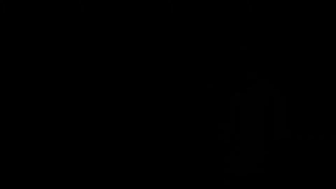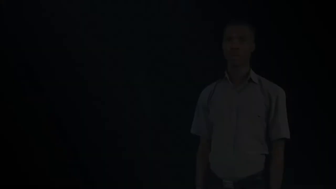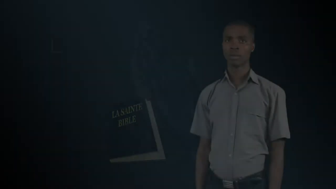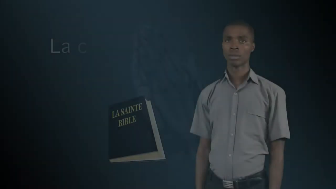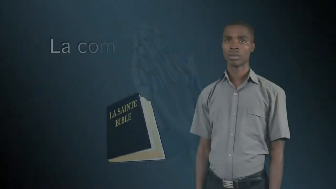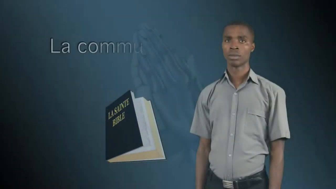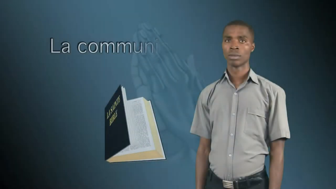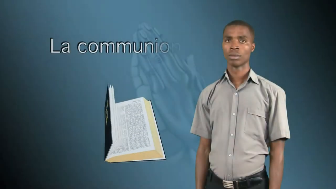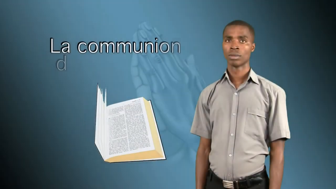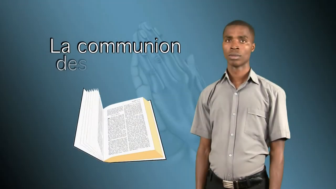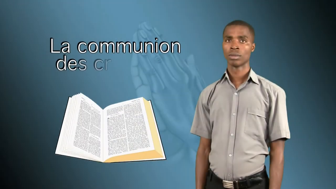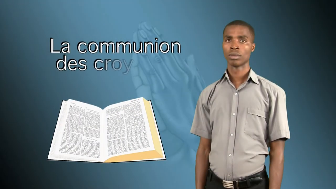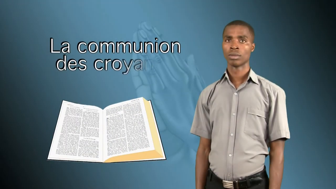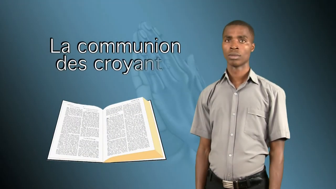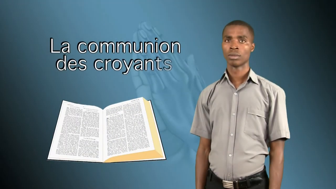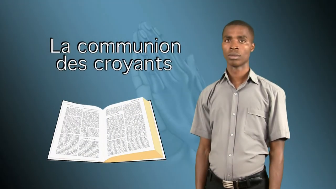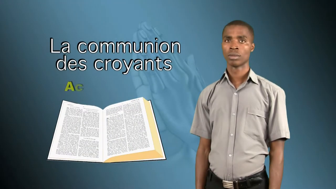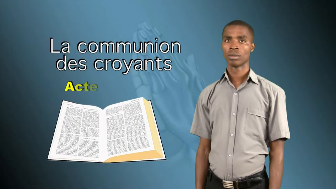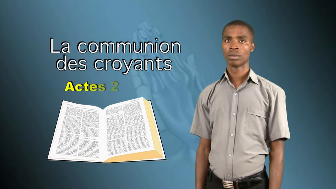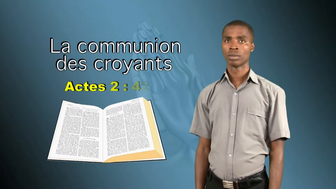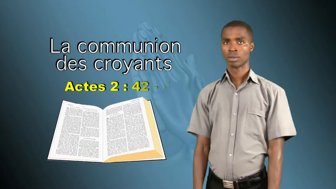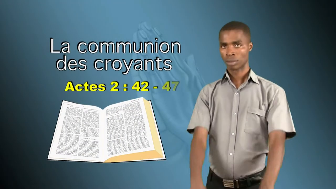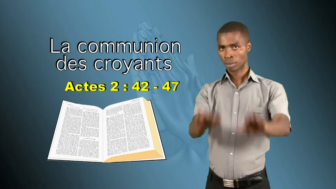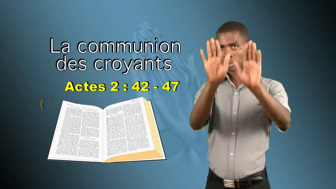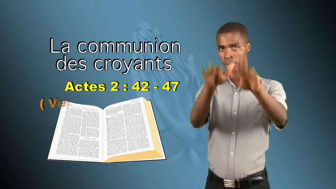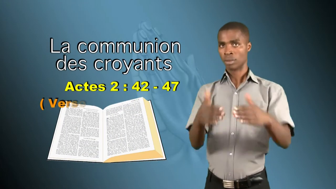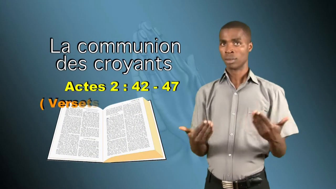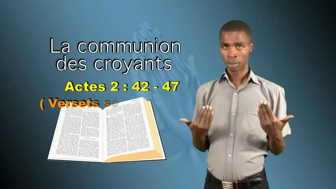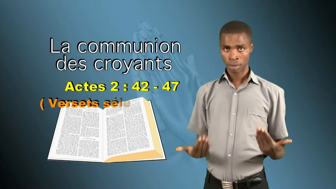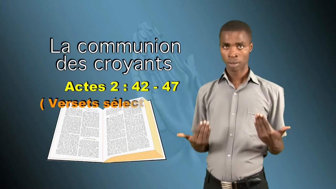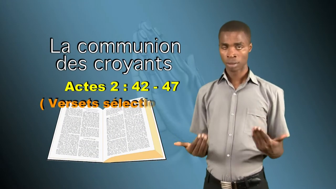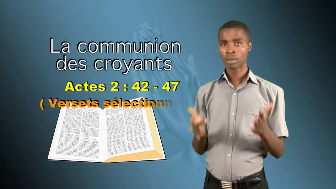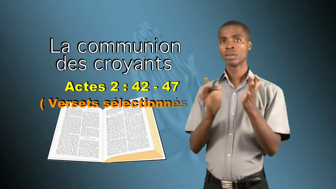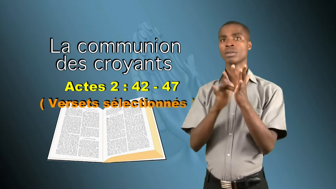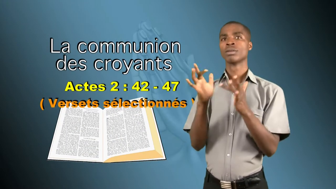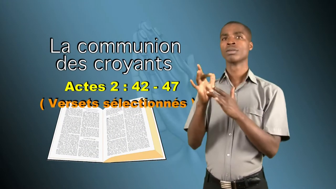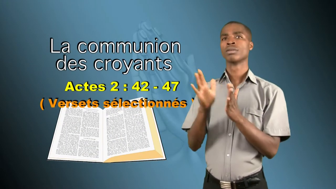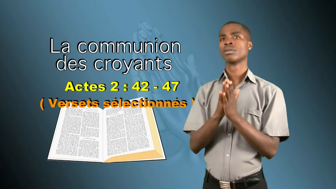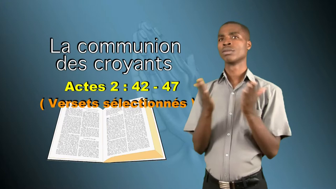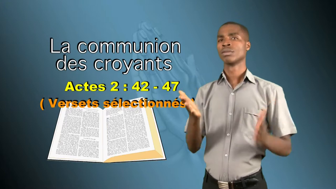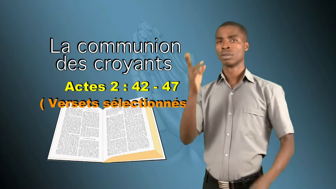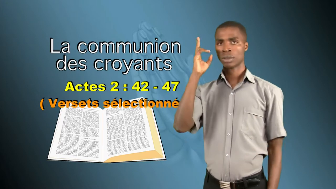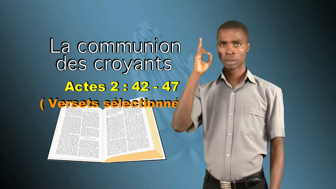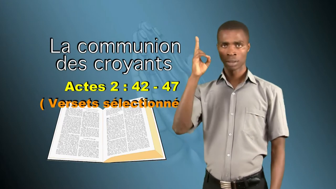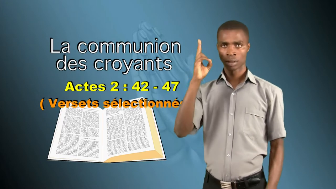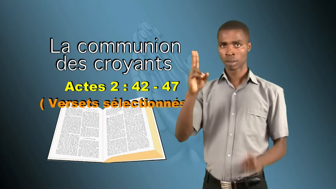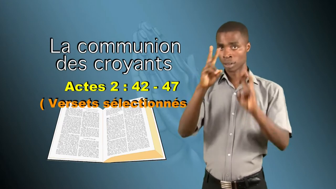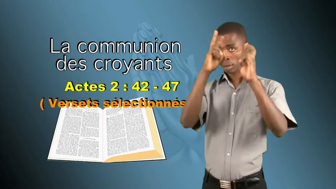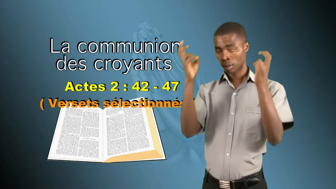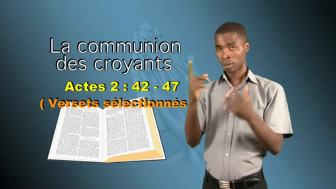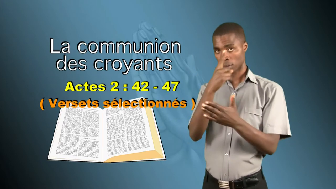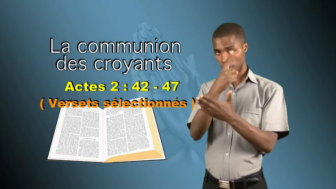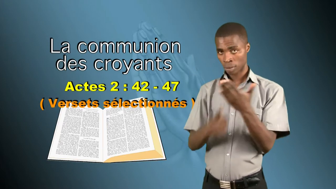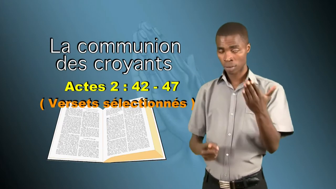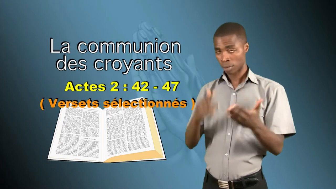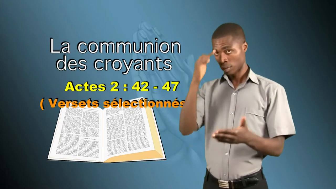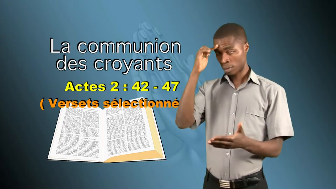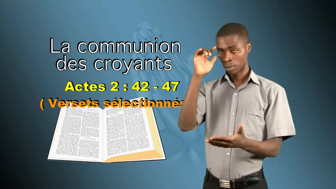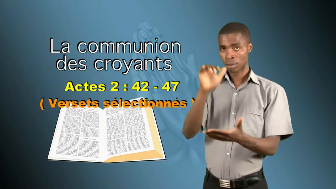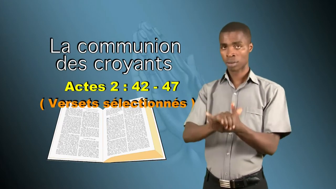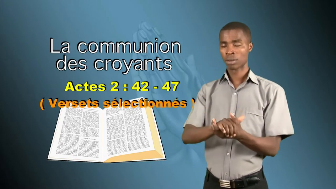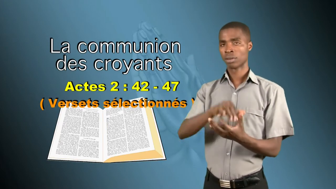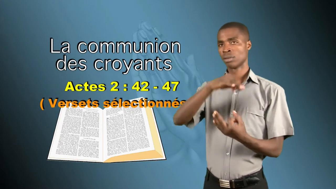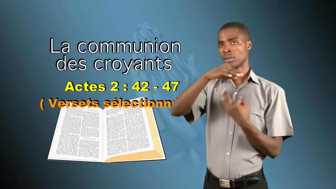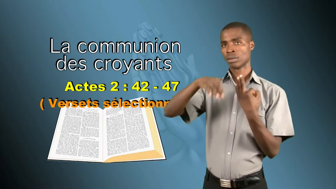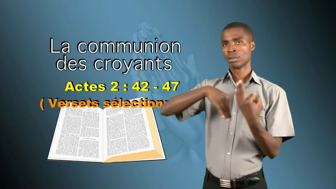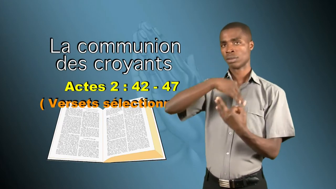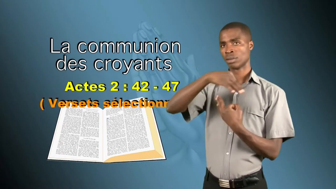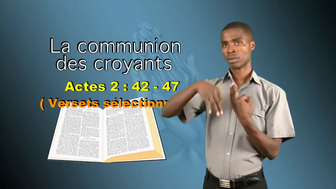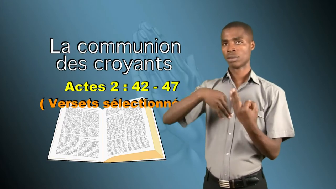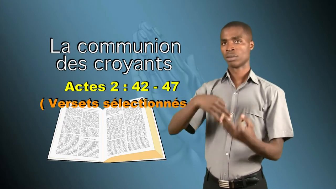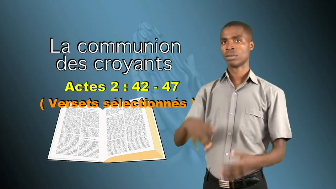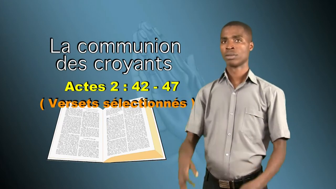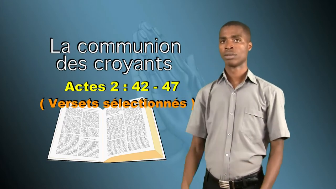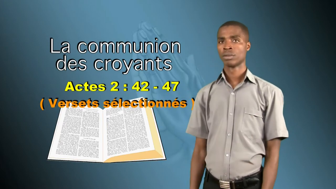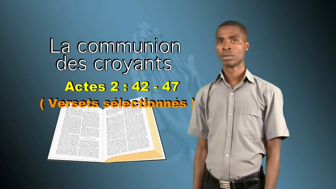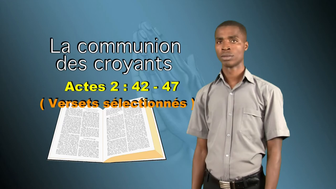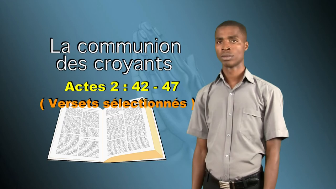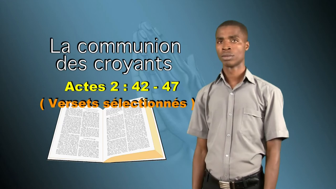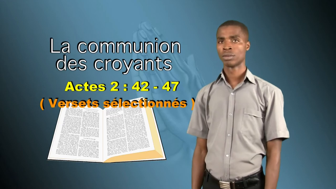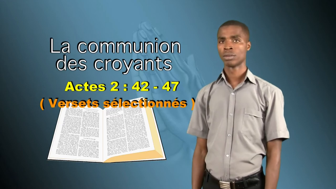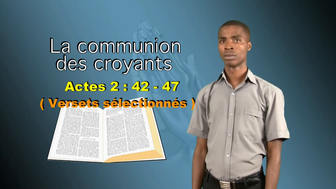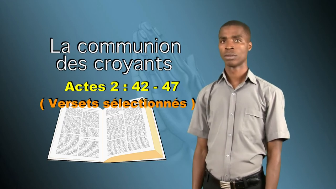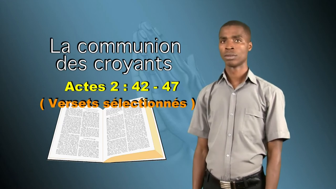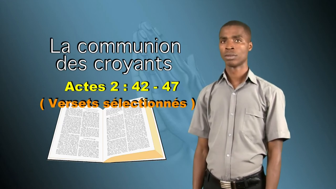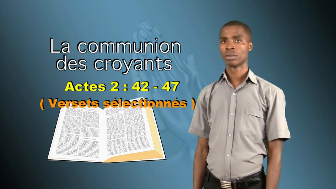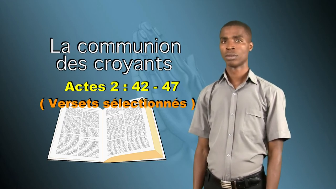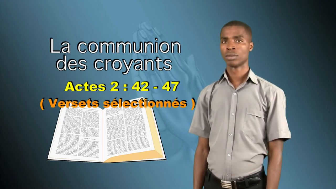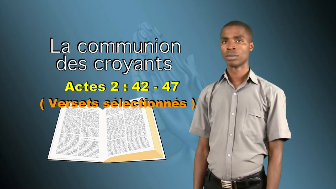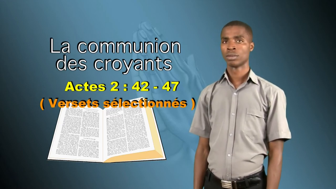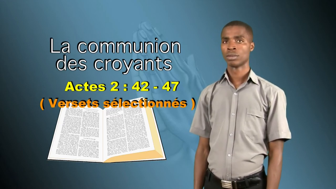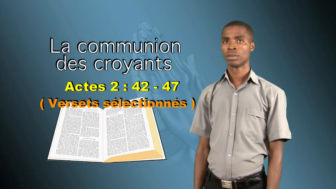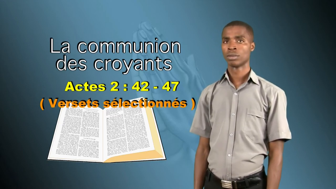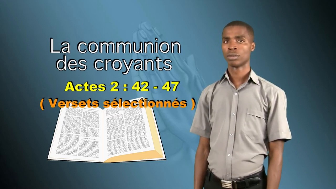La communion des croyants